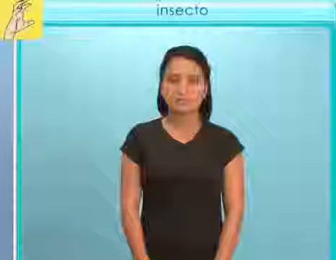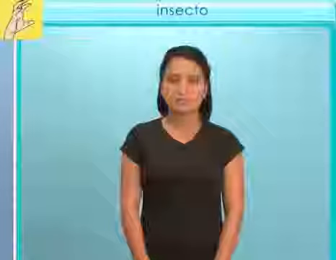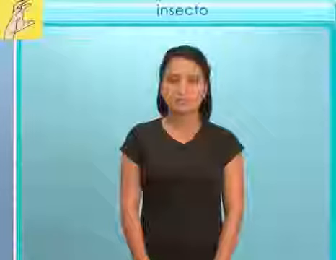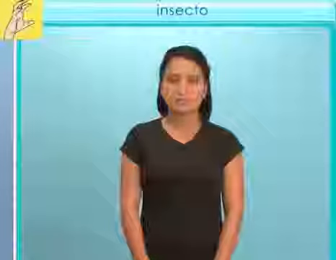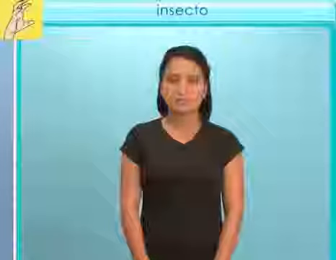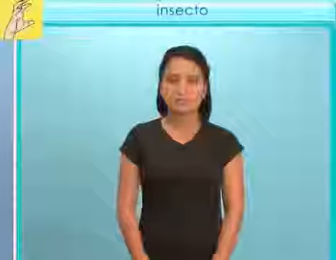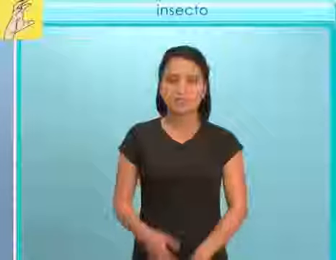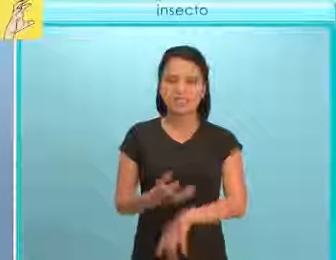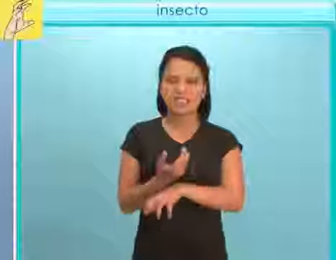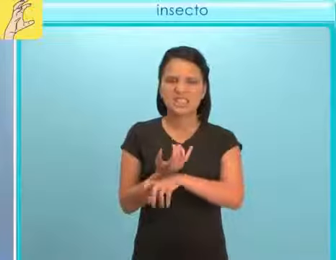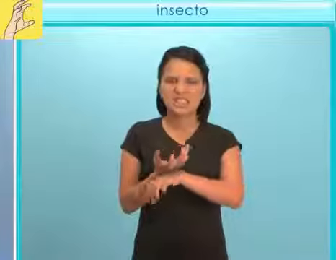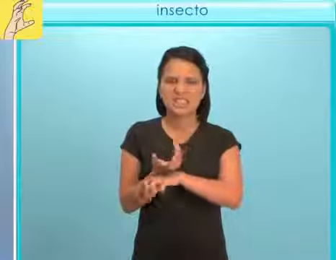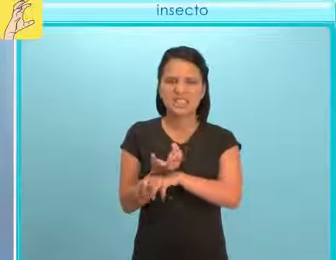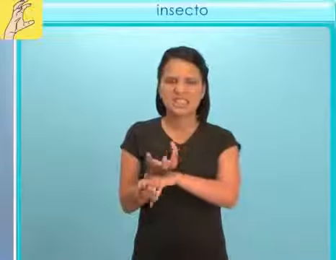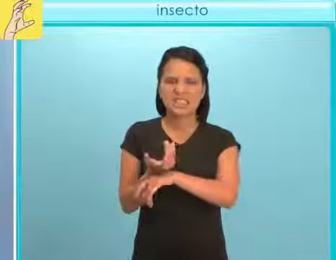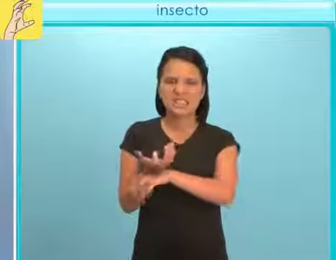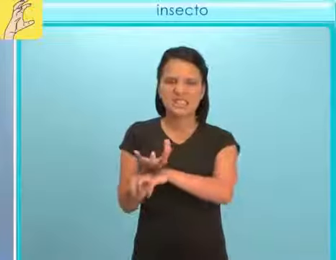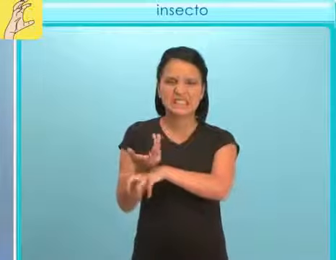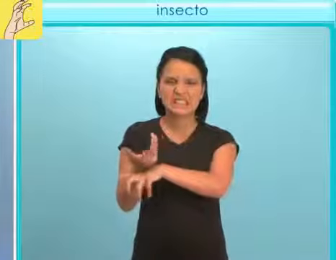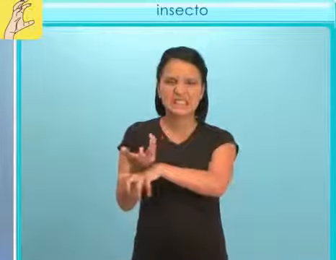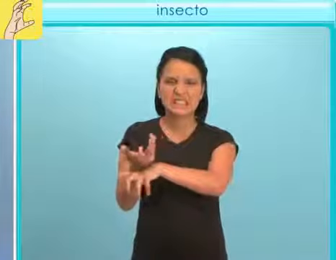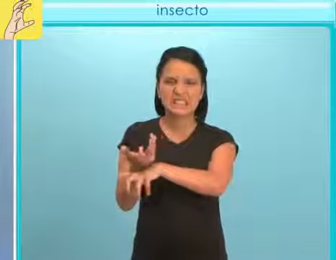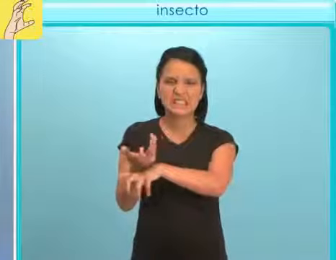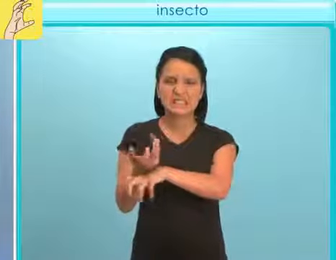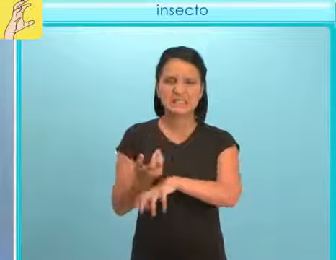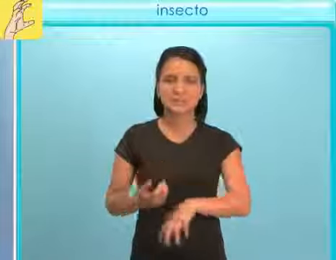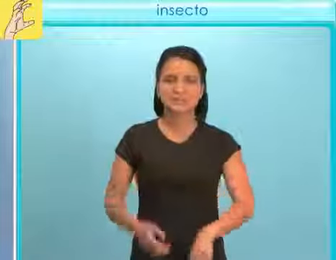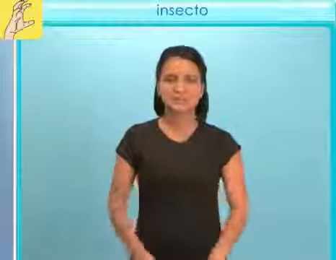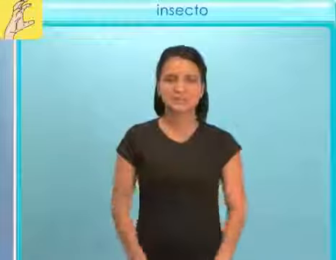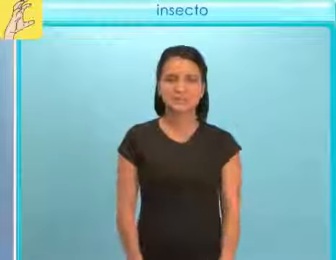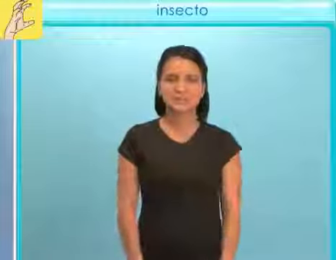INSECTO